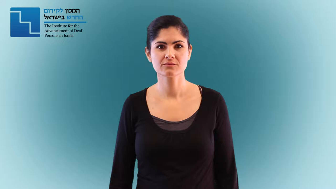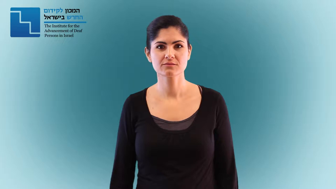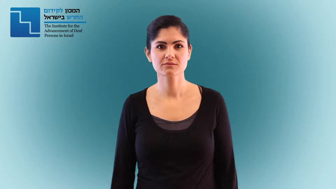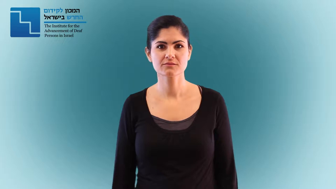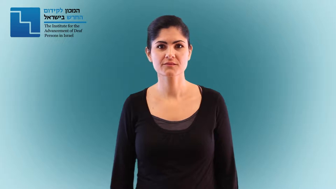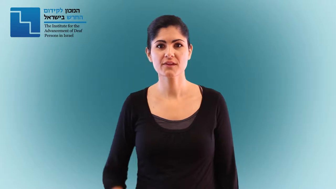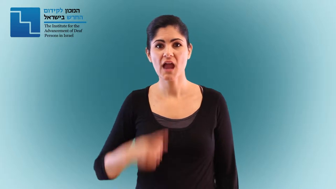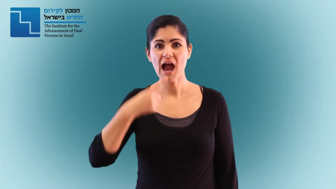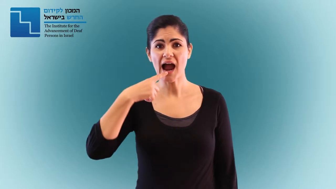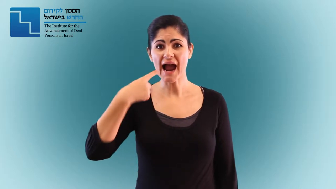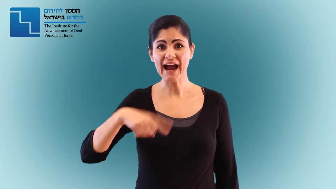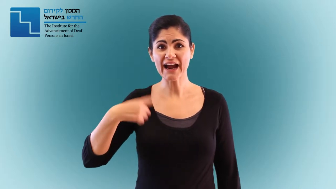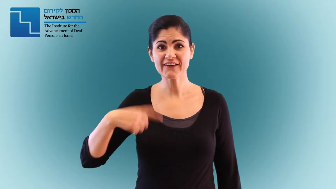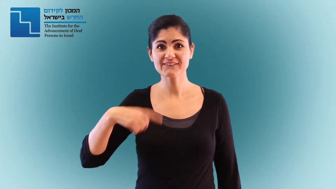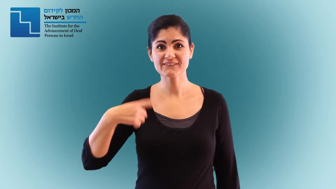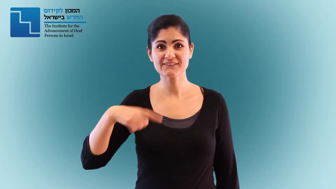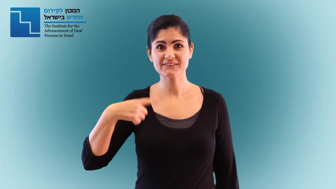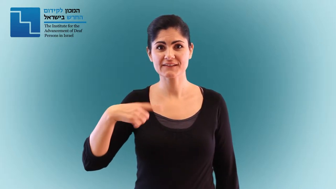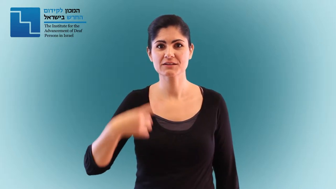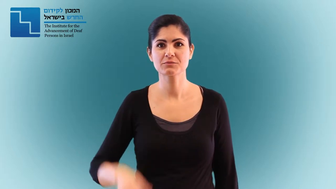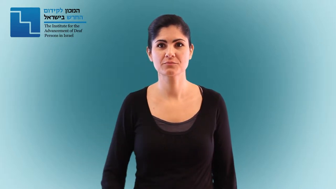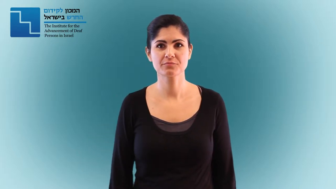חריף